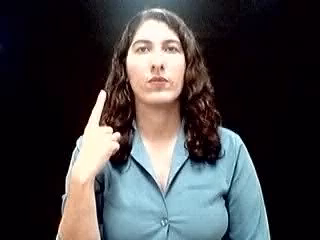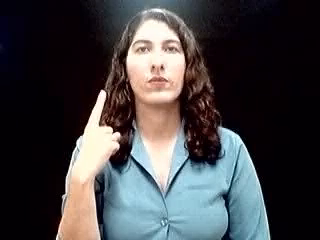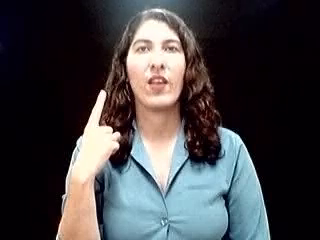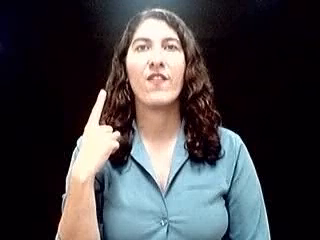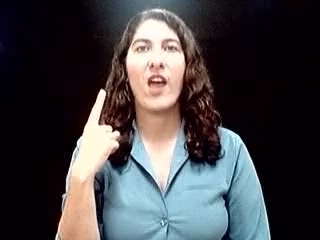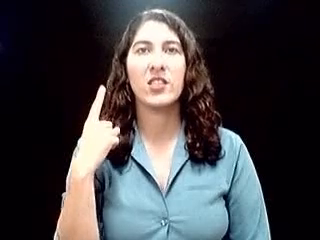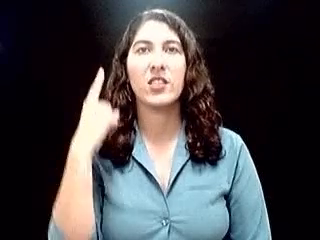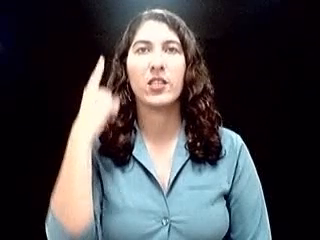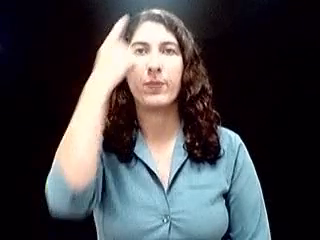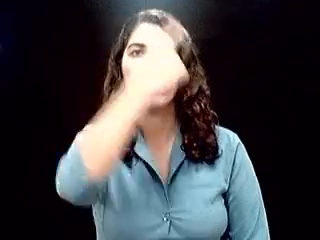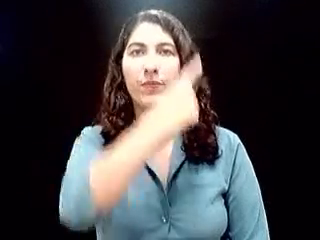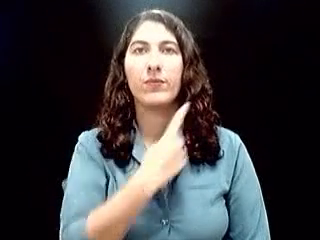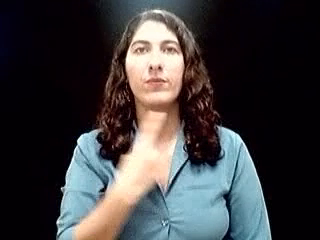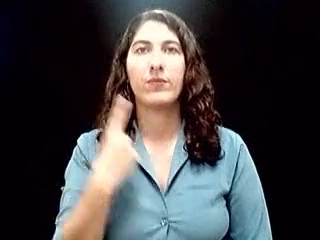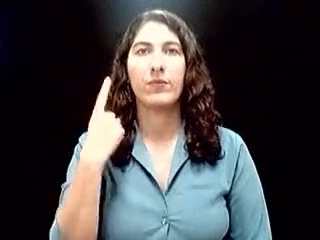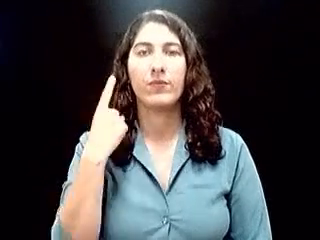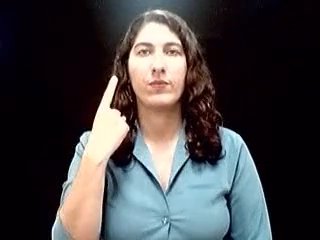face